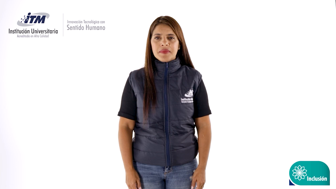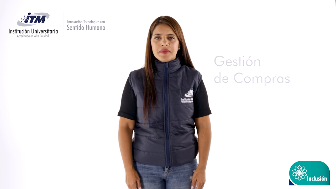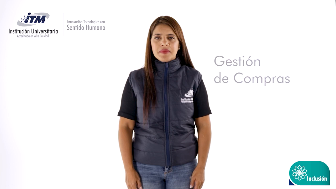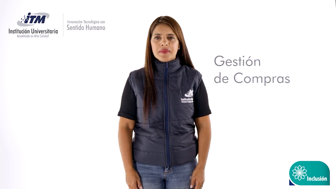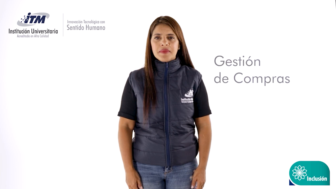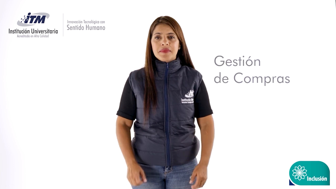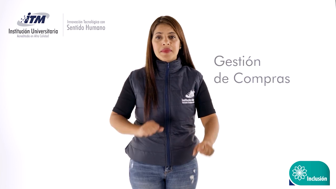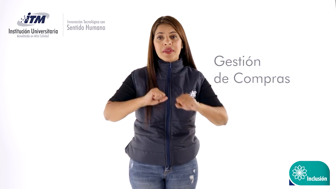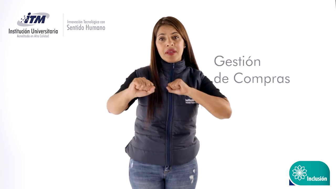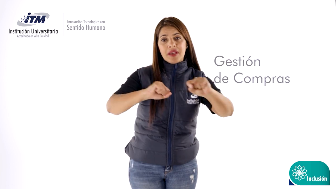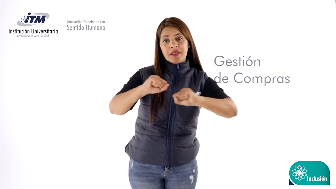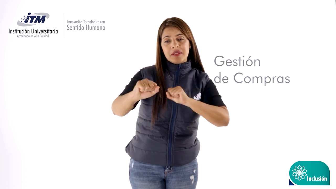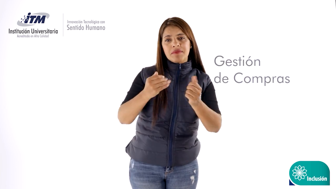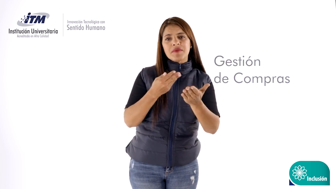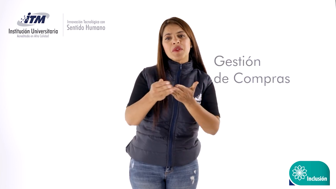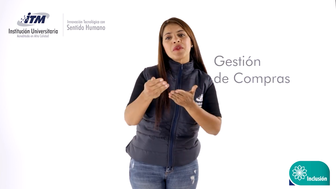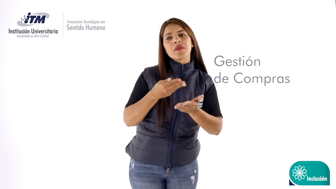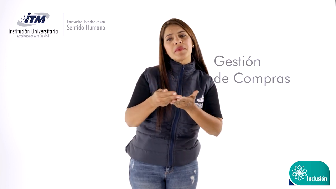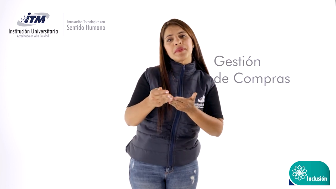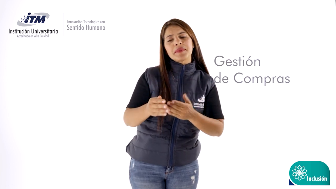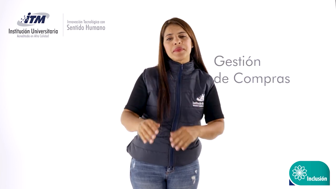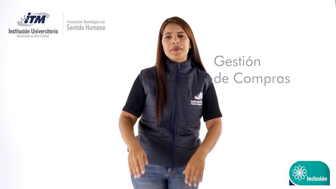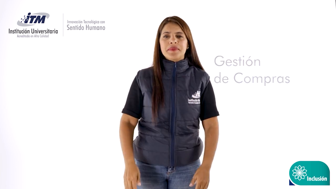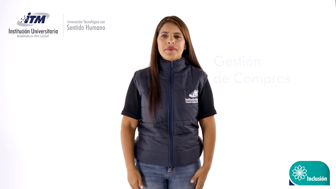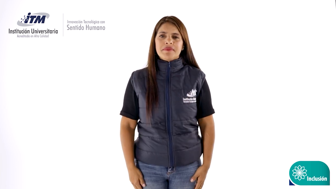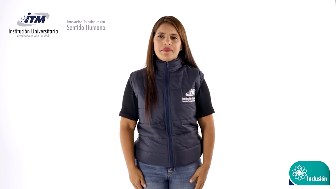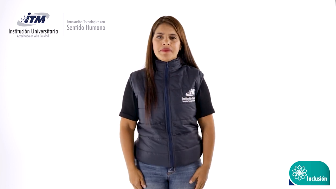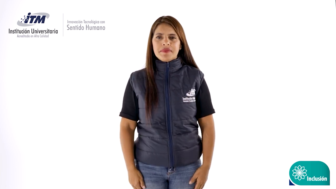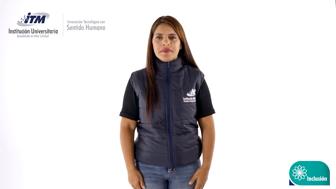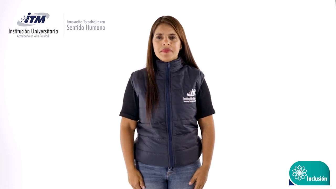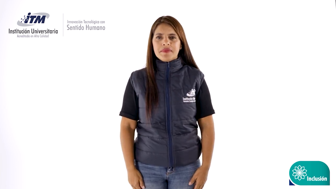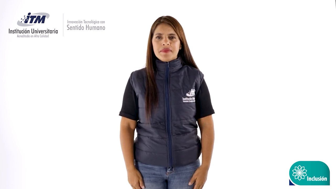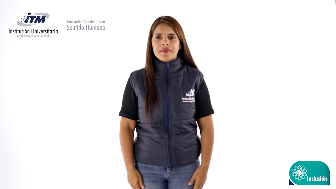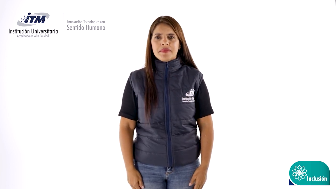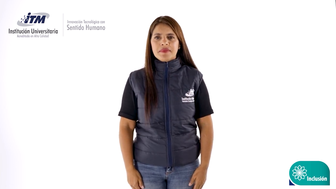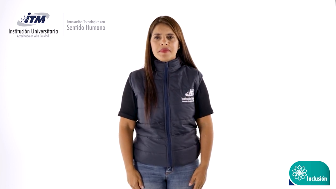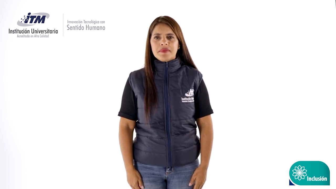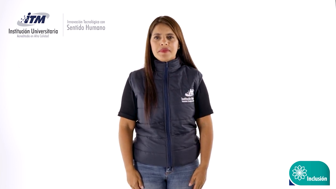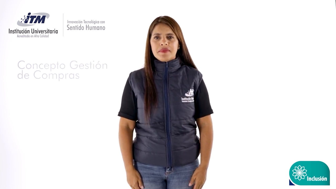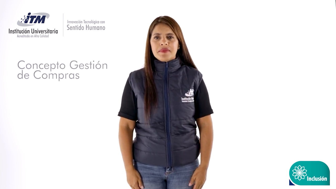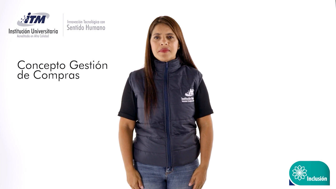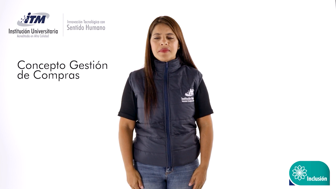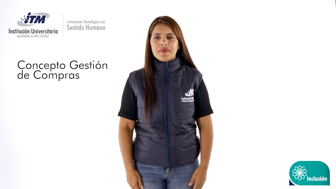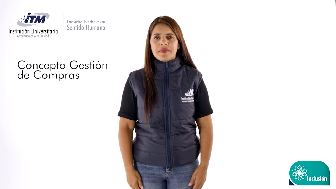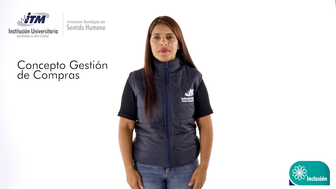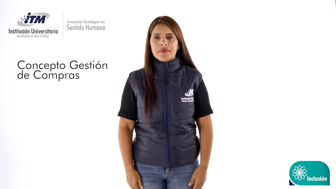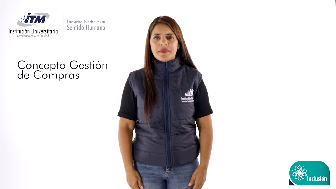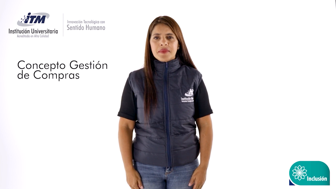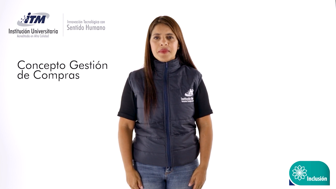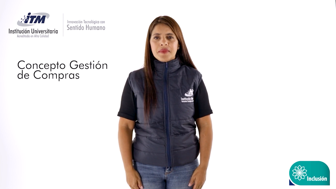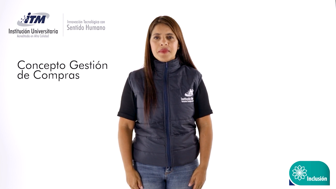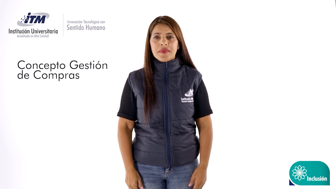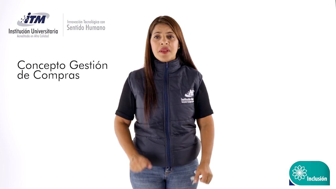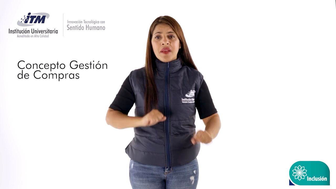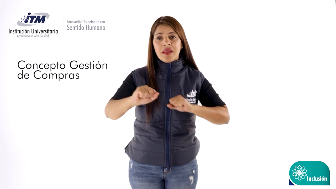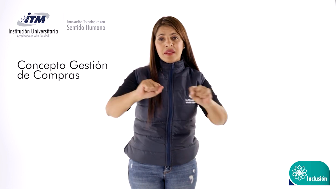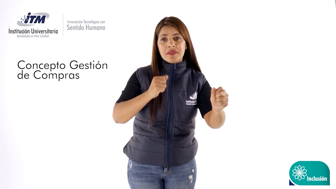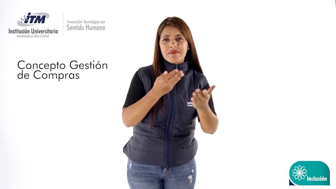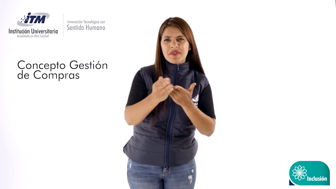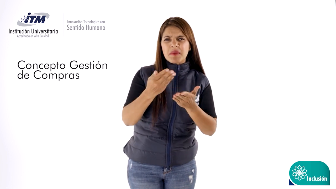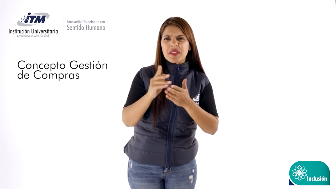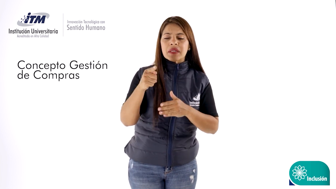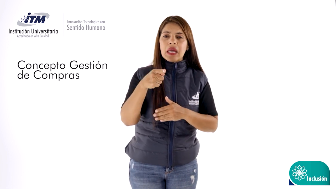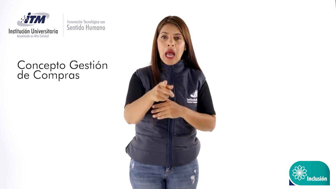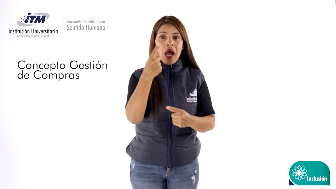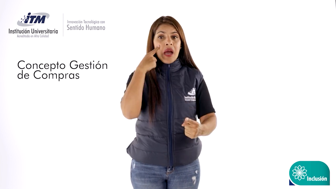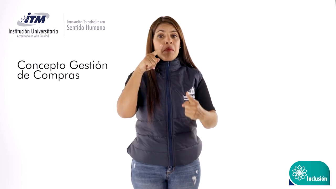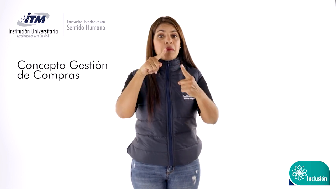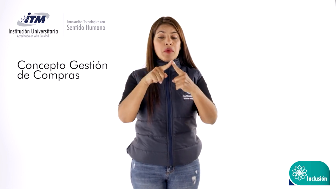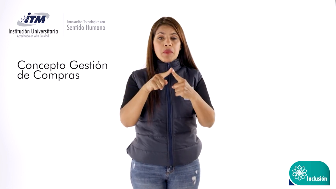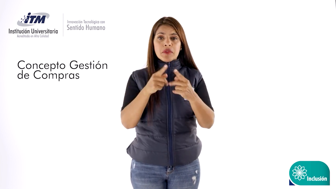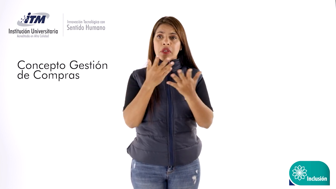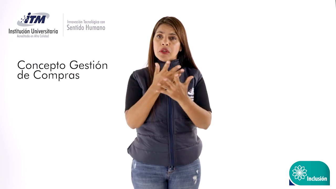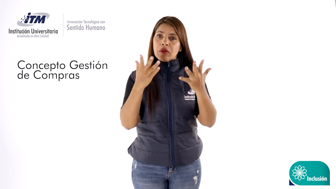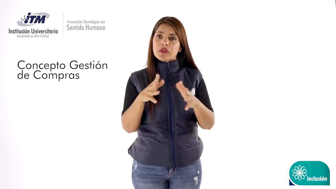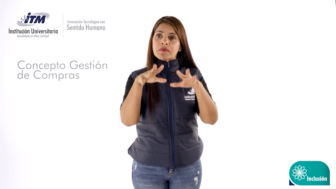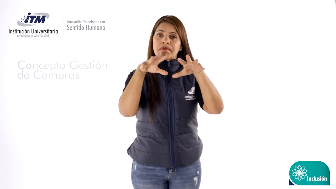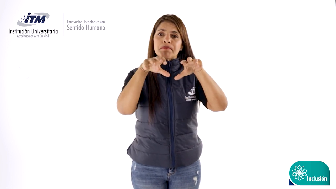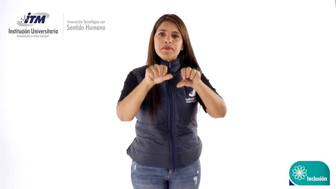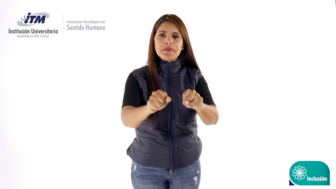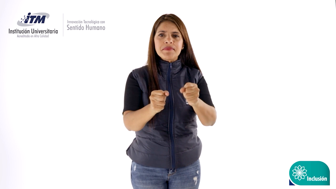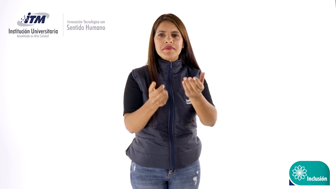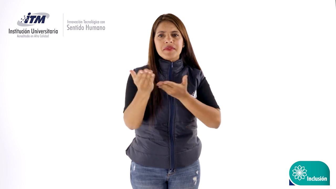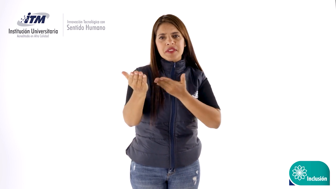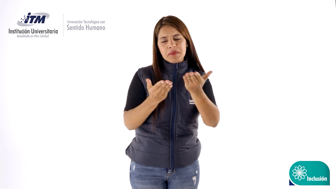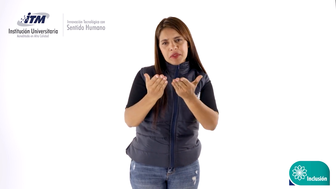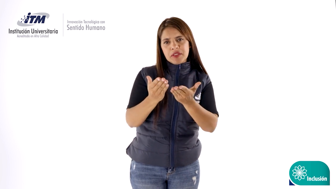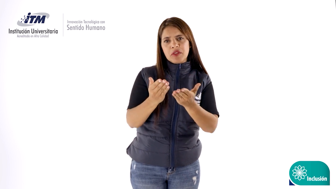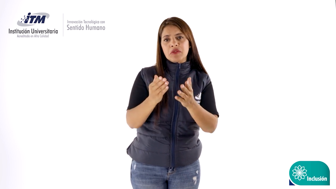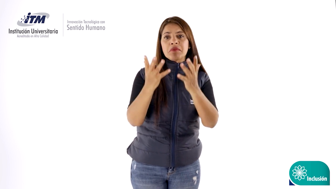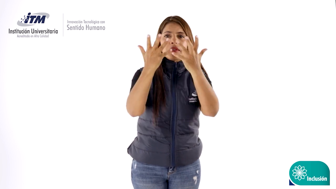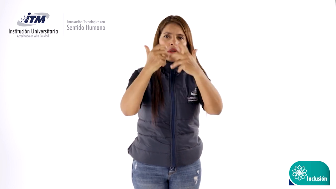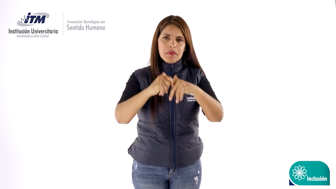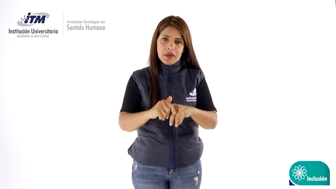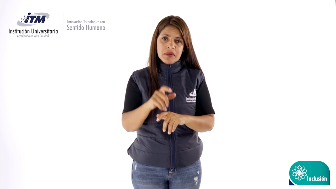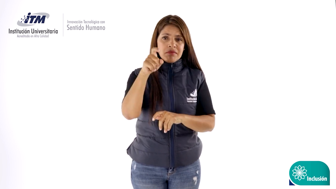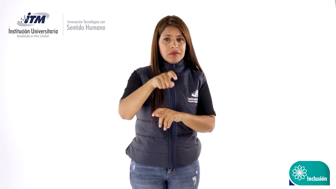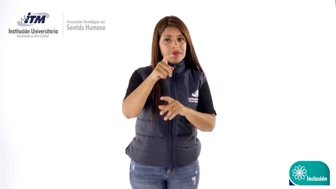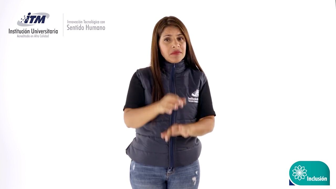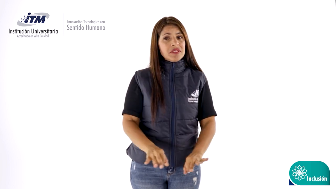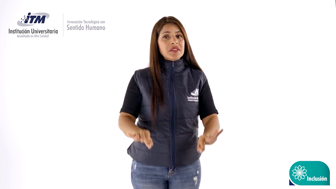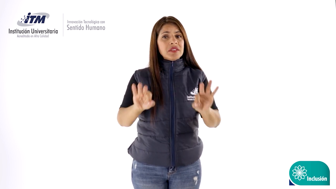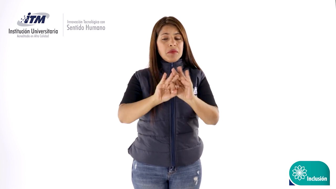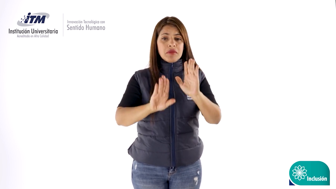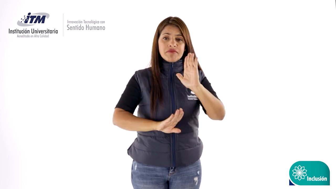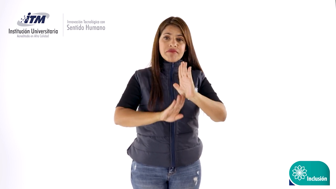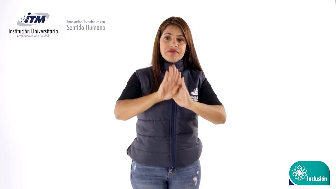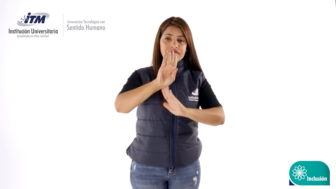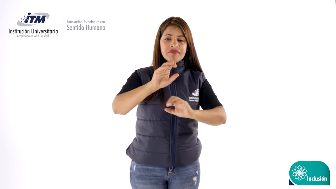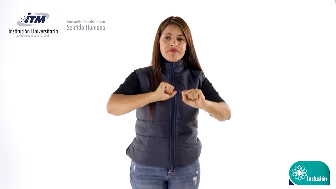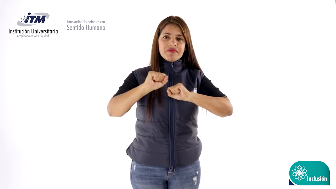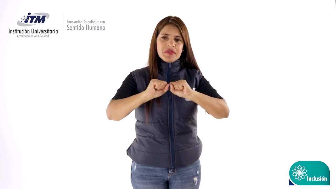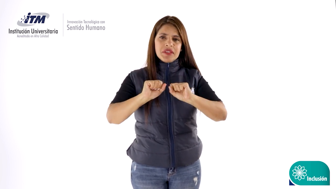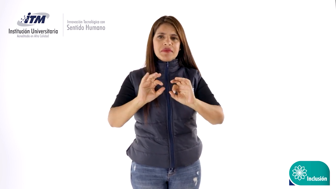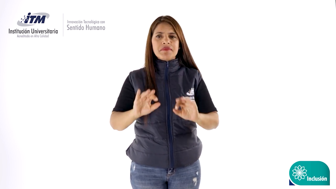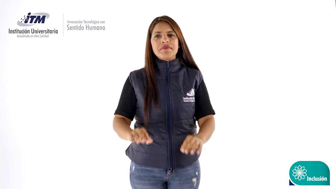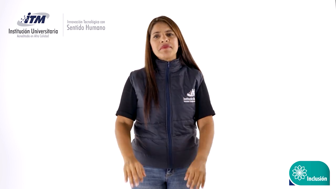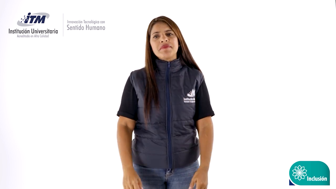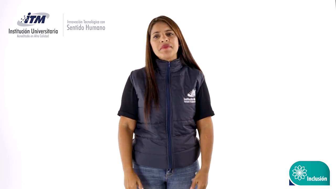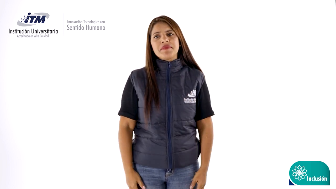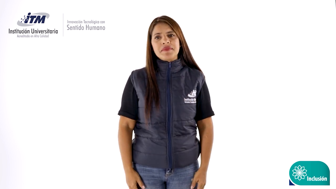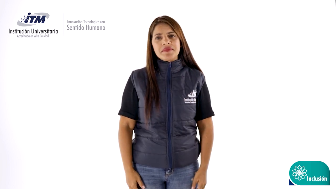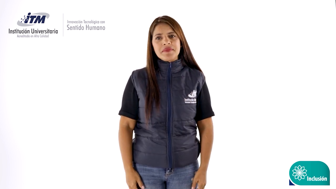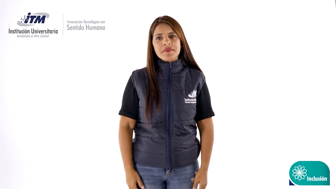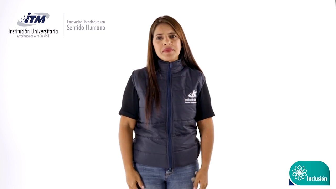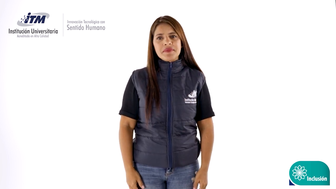Gestión de Compras